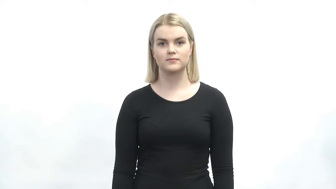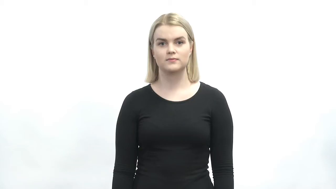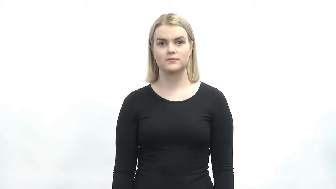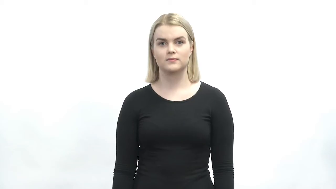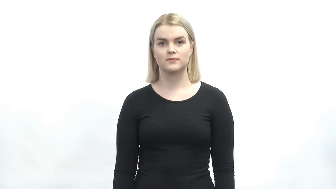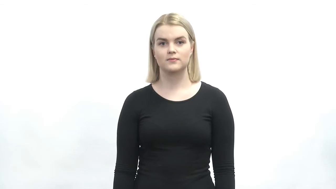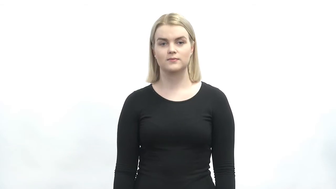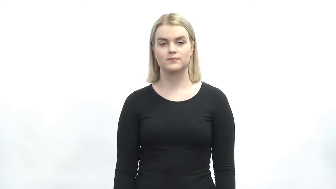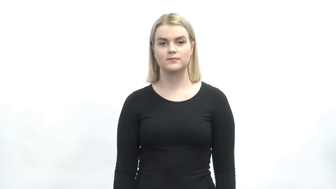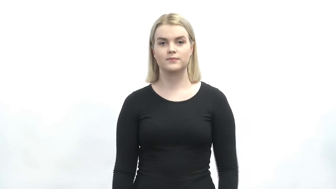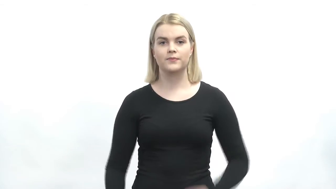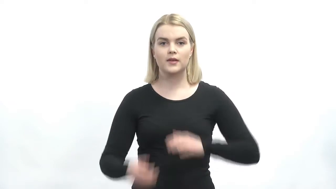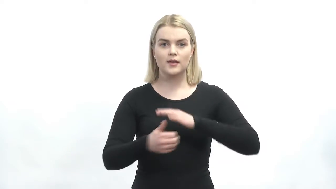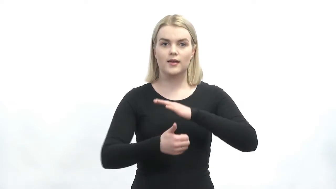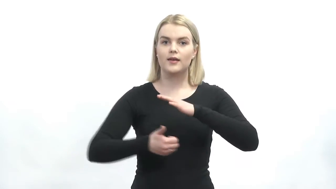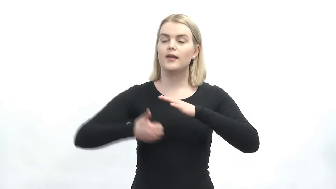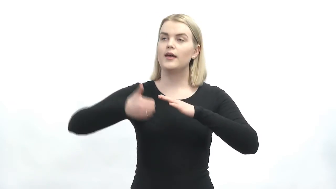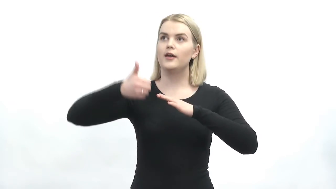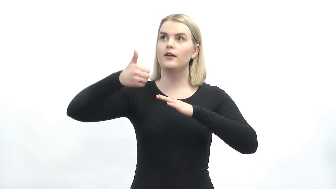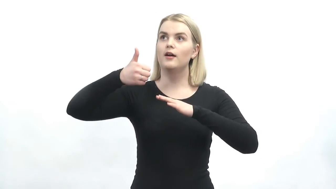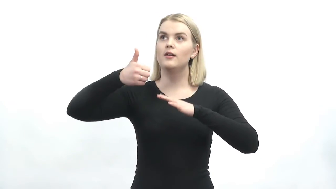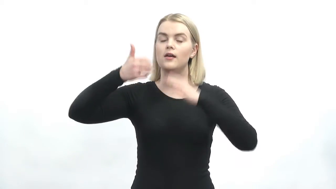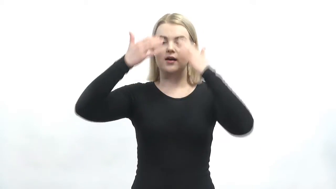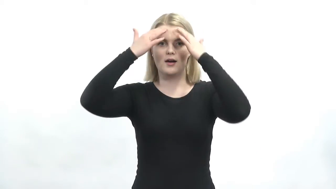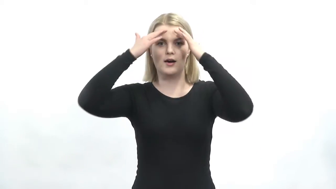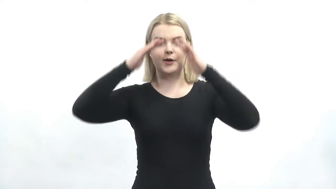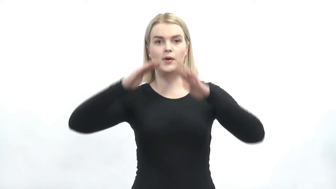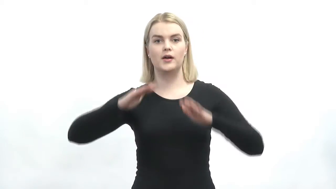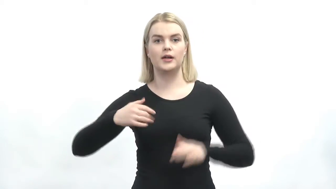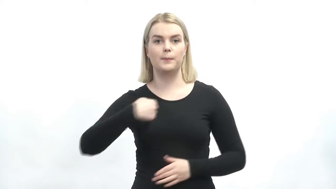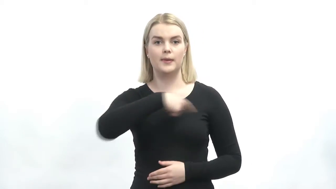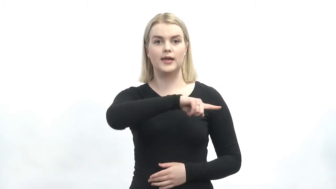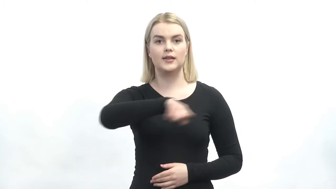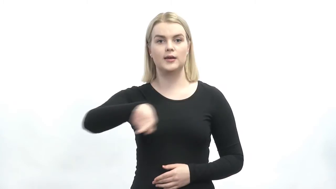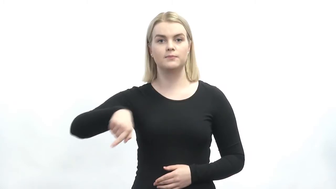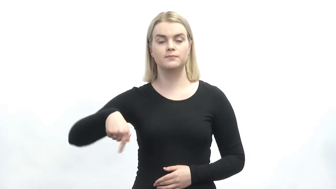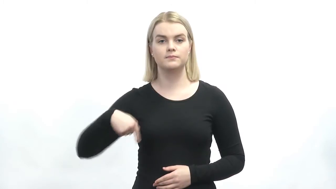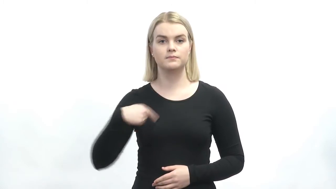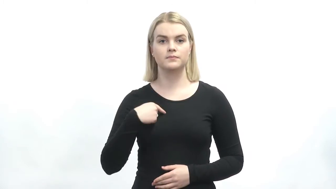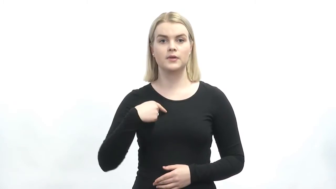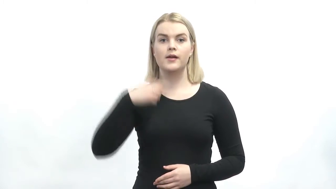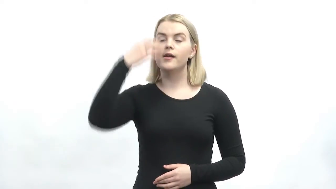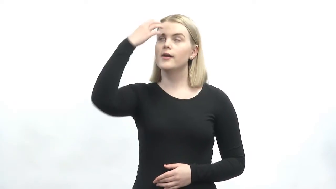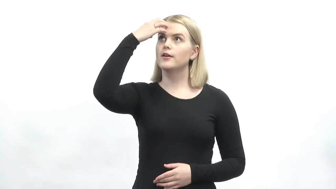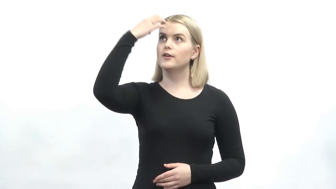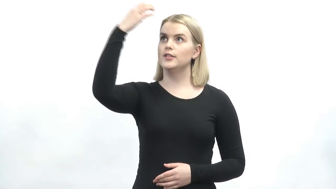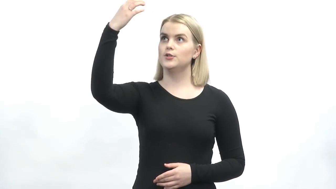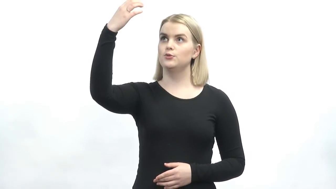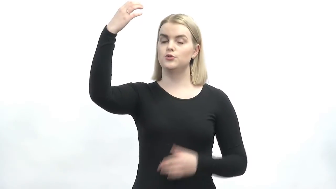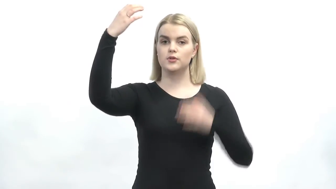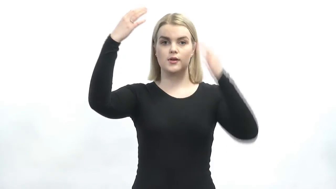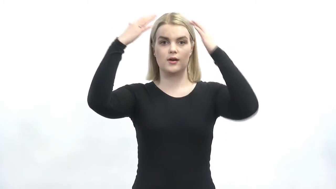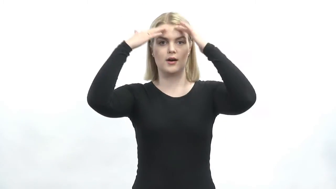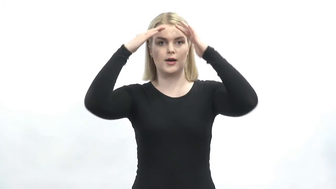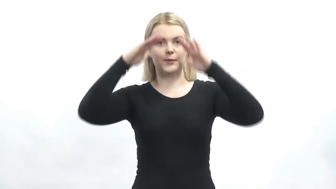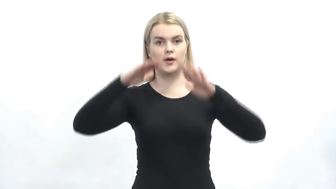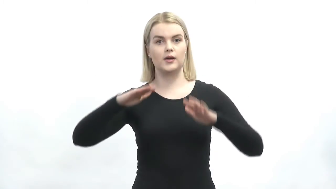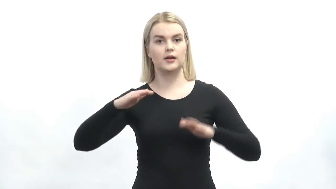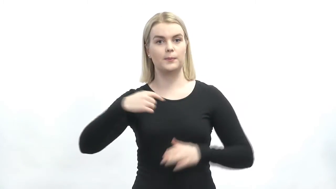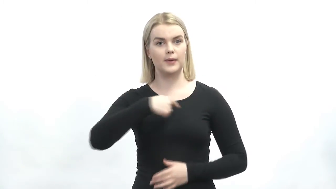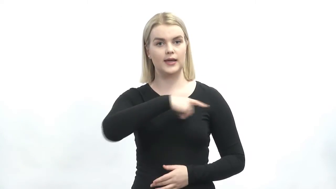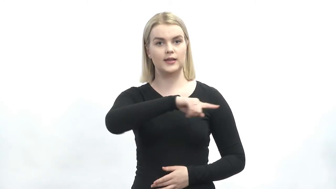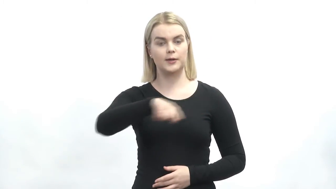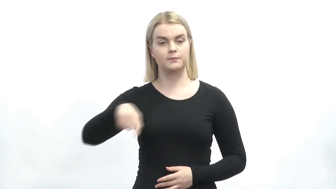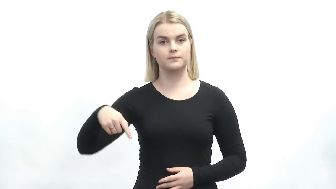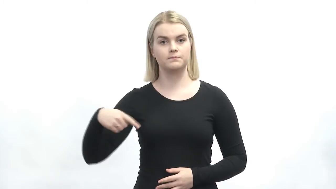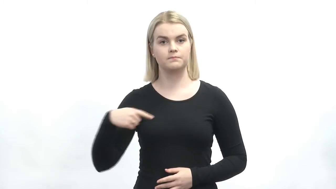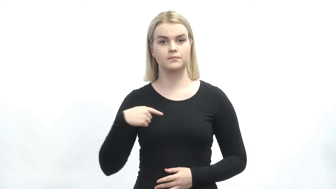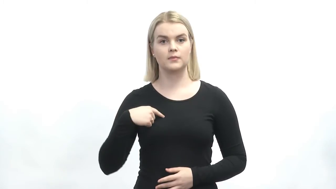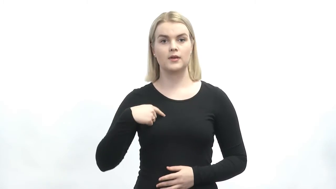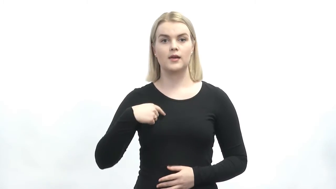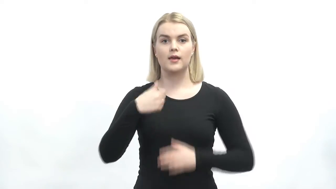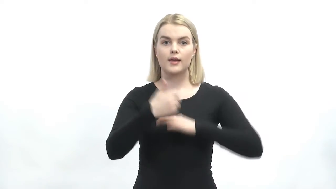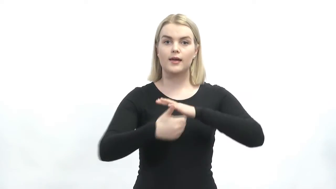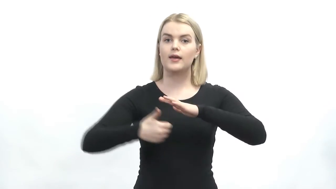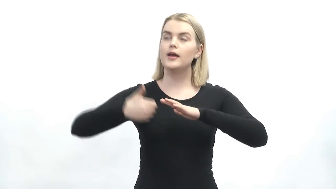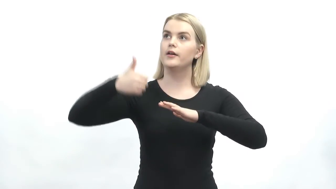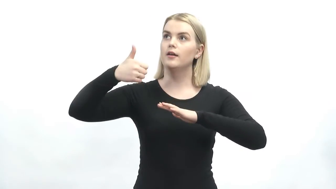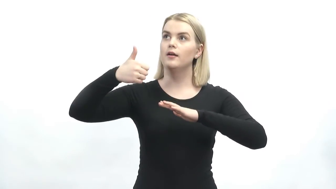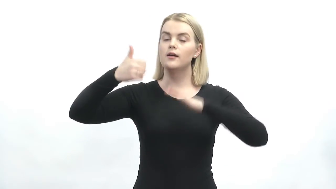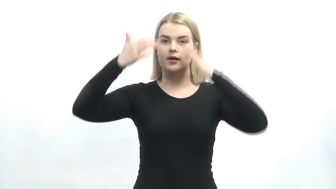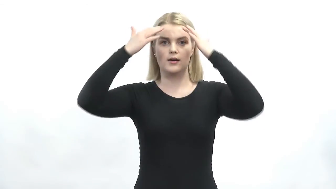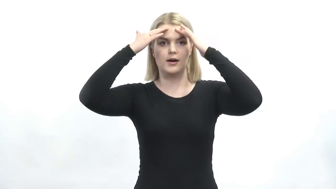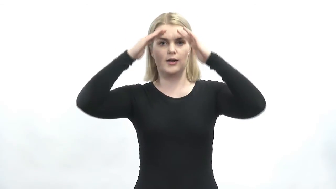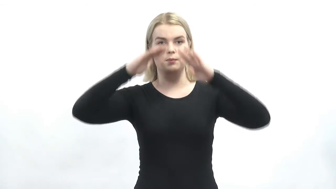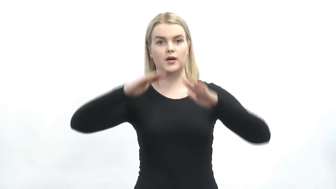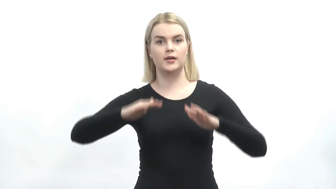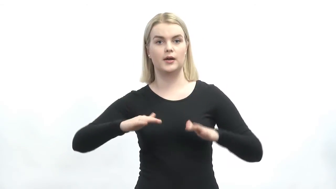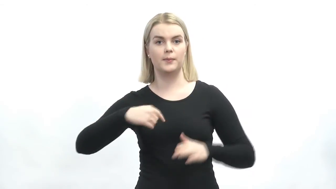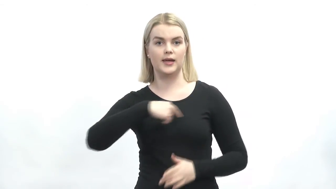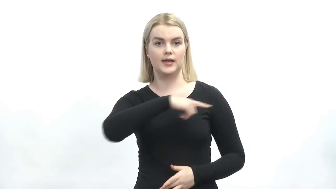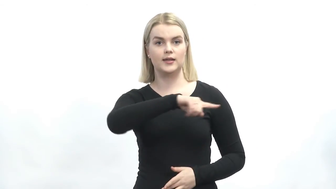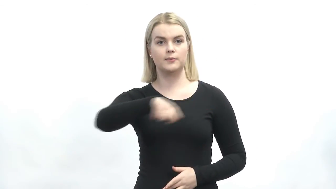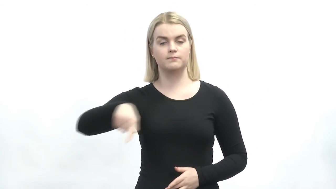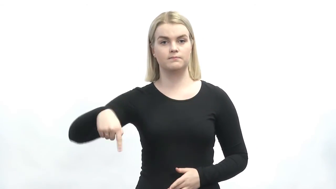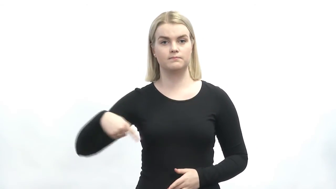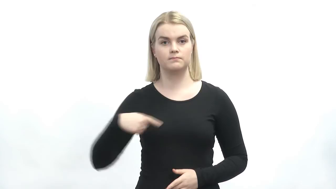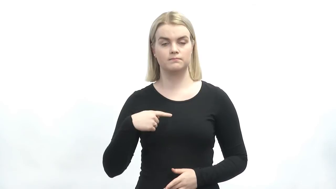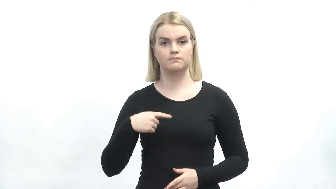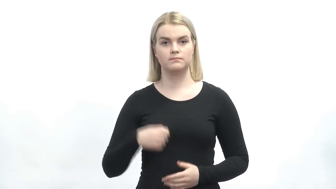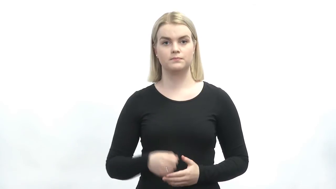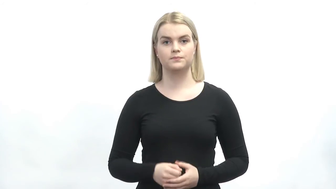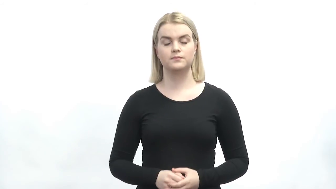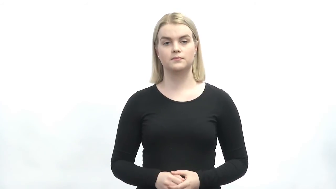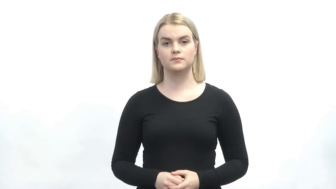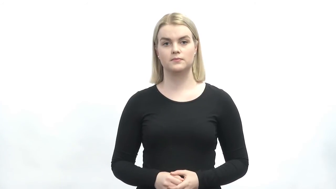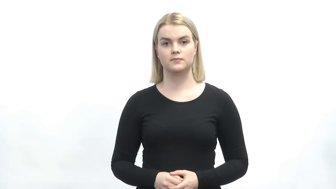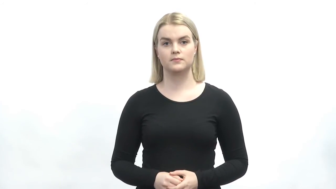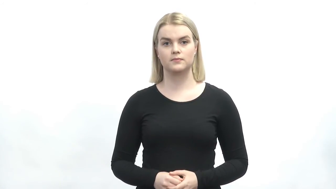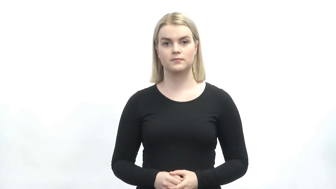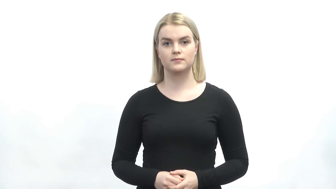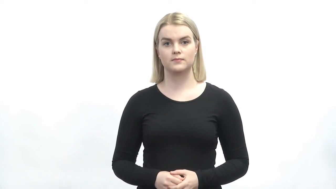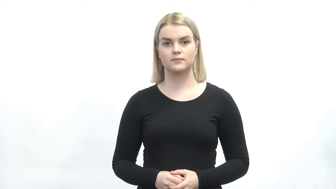Herra armahda